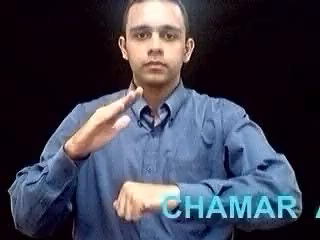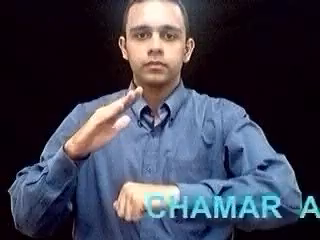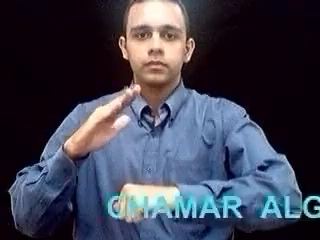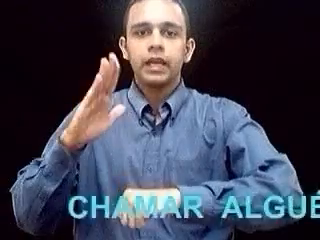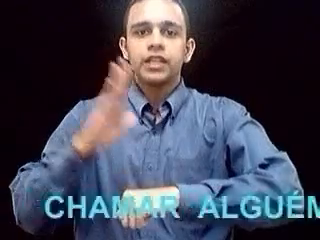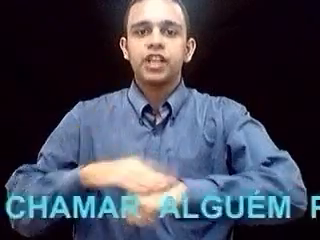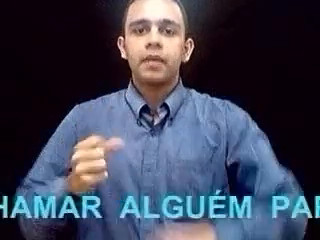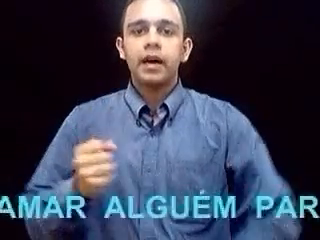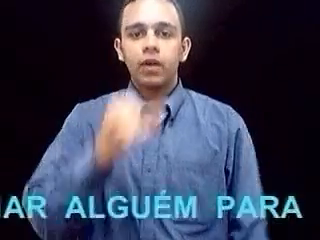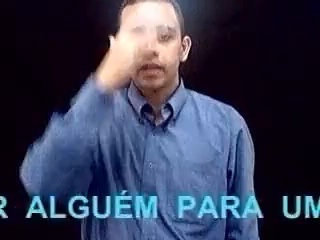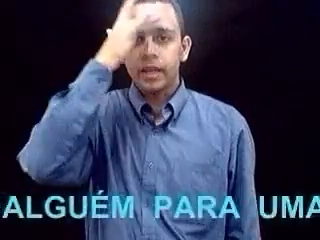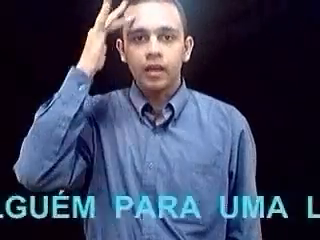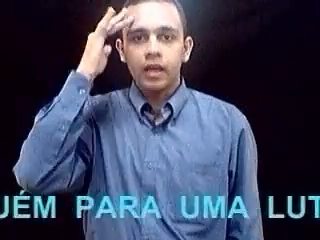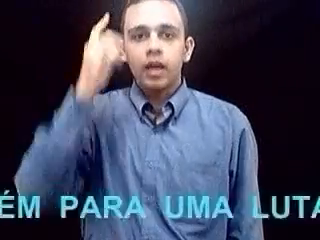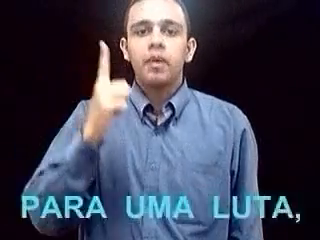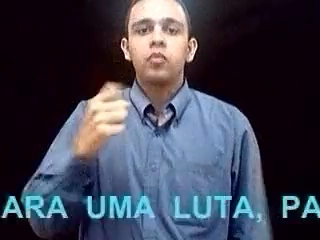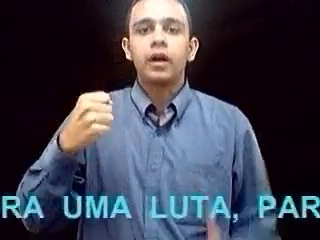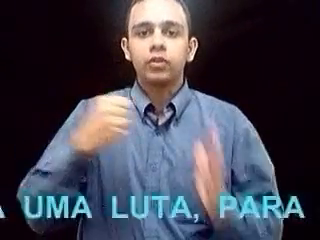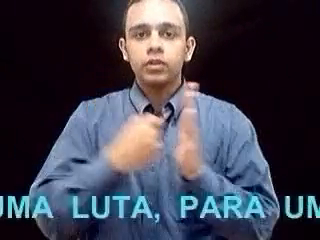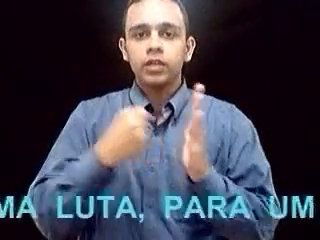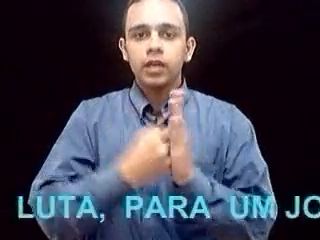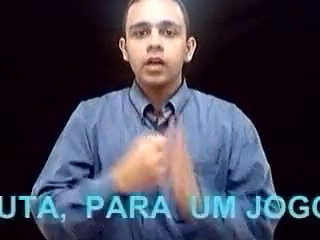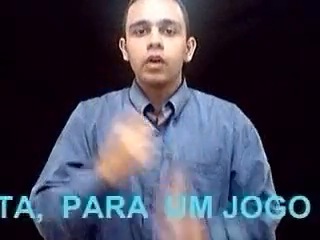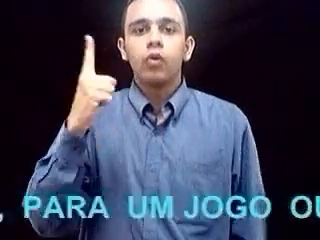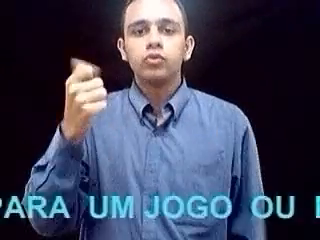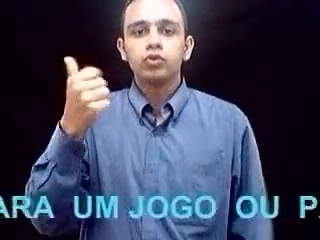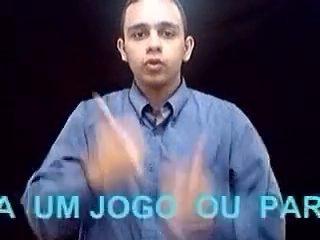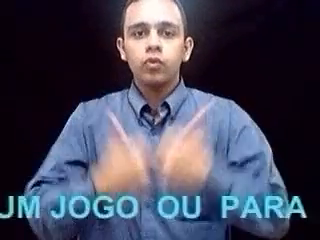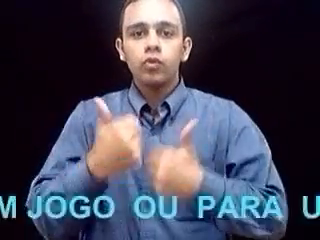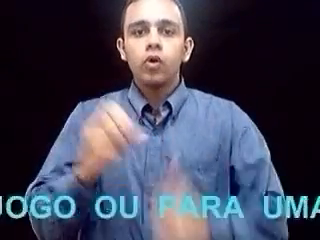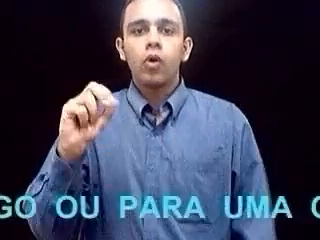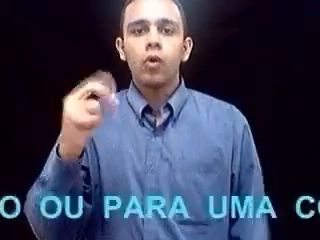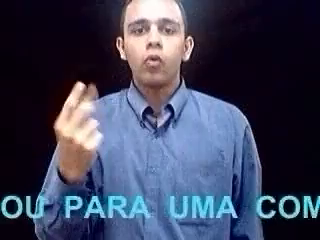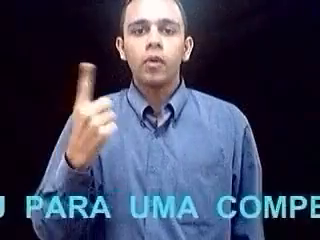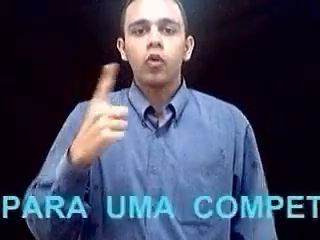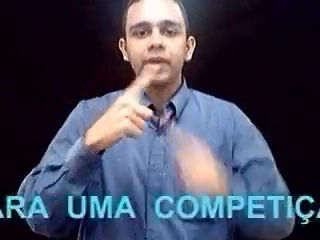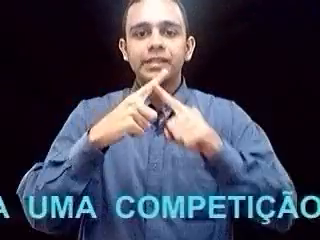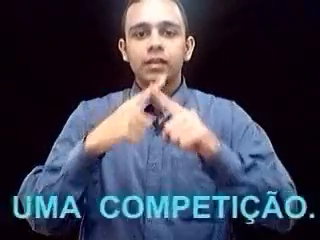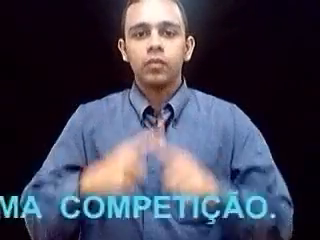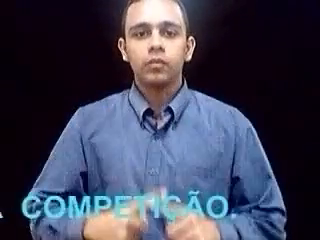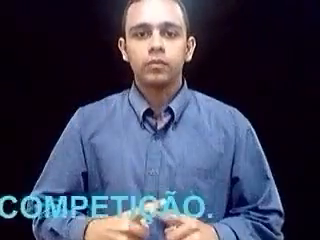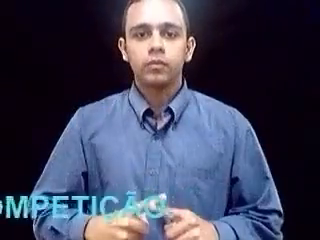ddesafiar